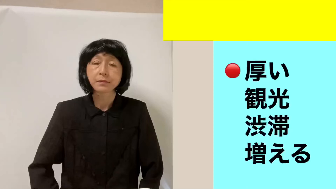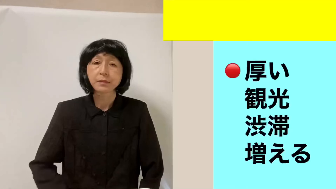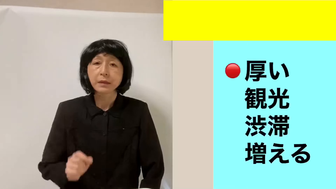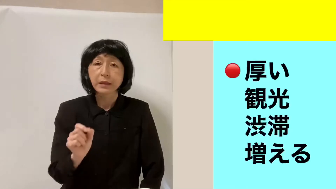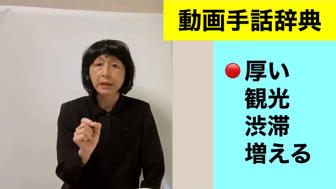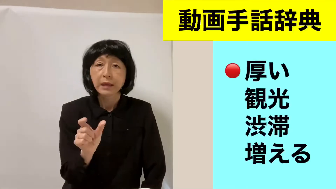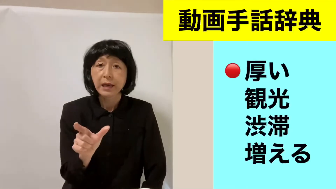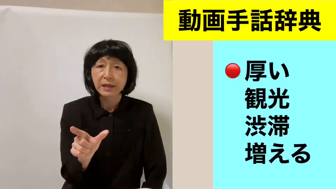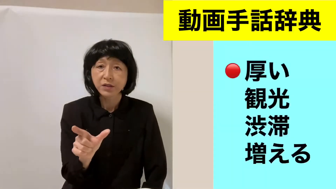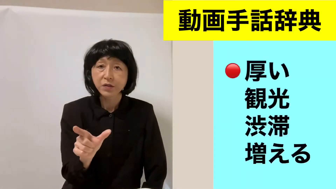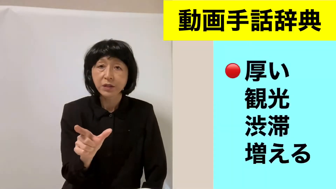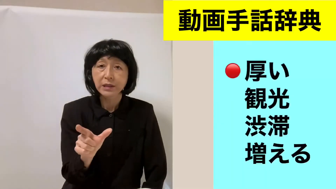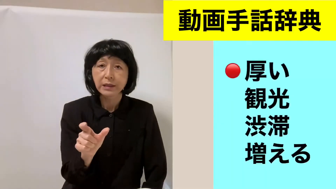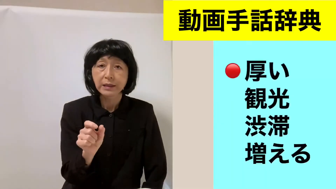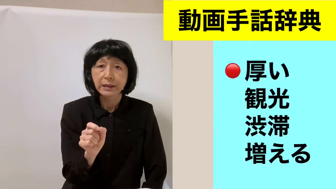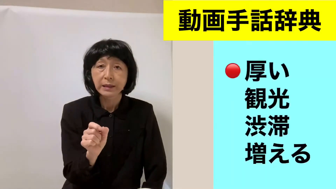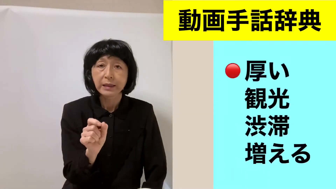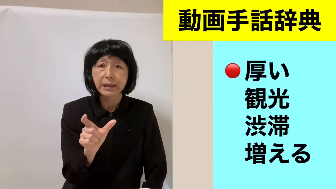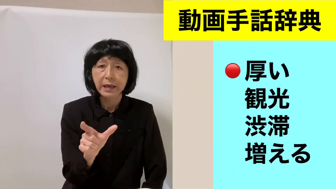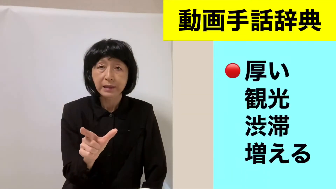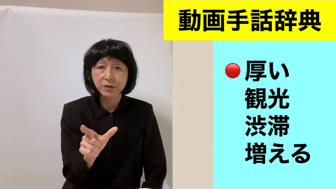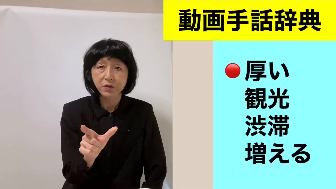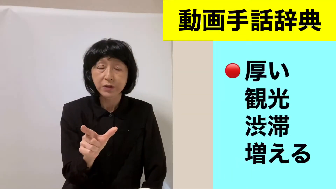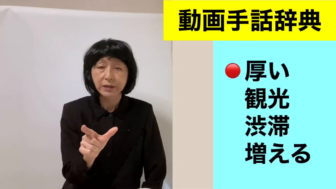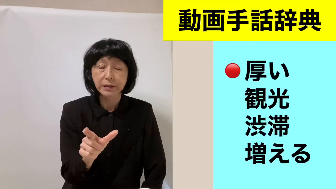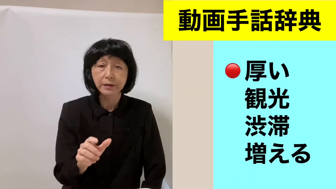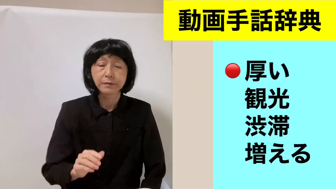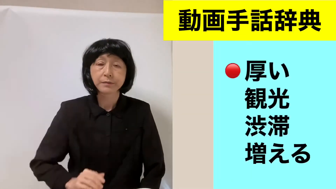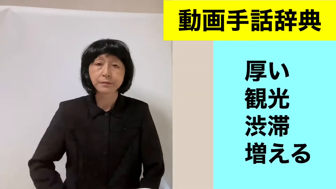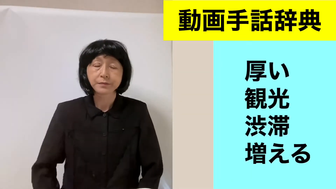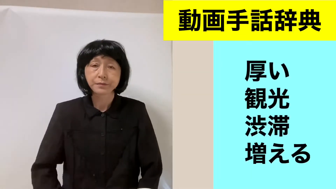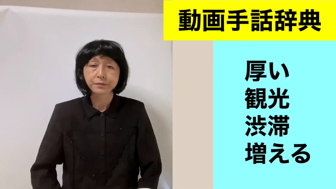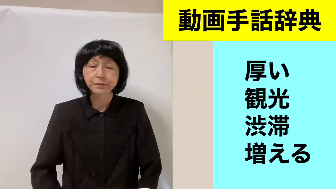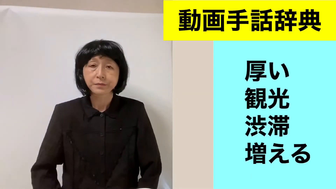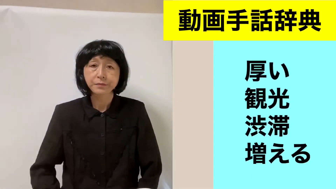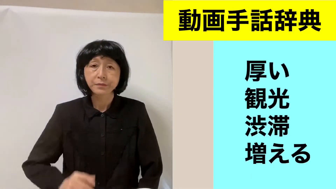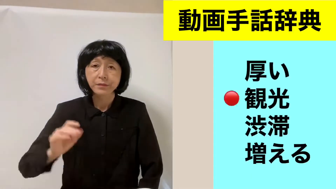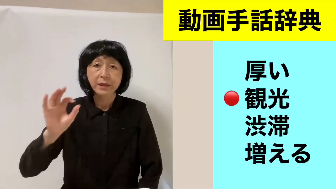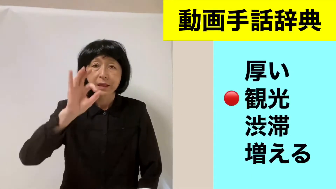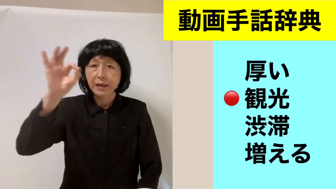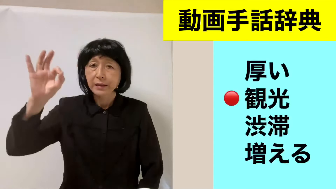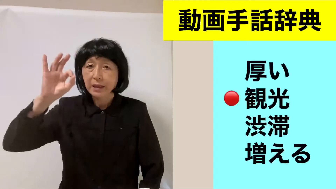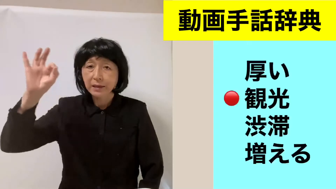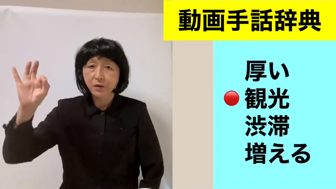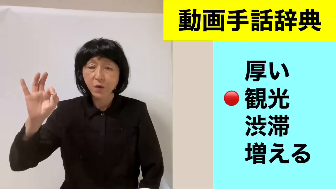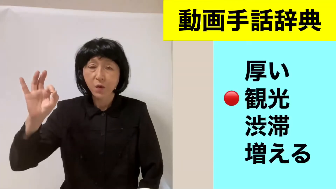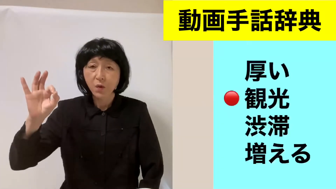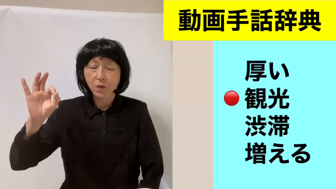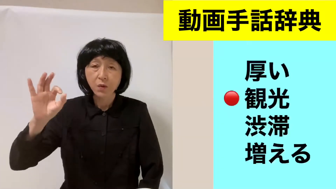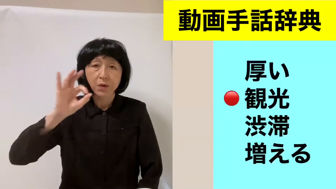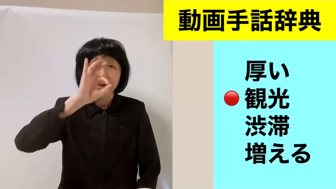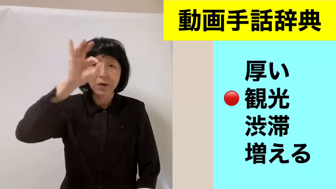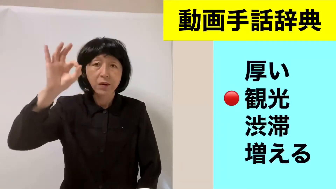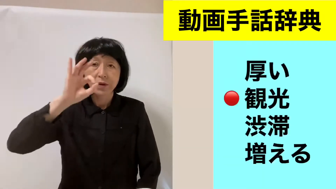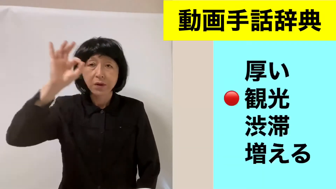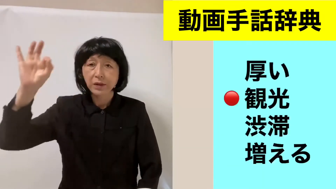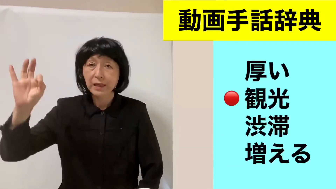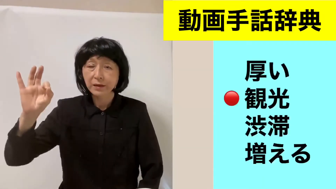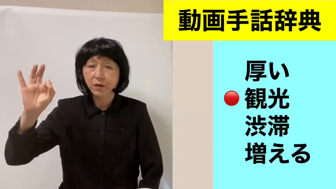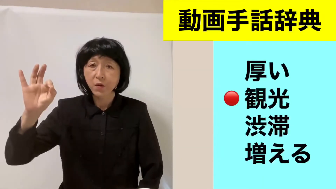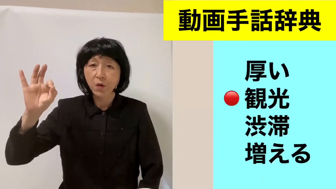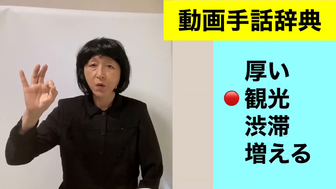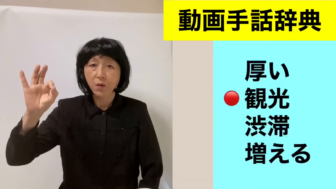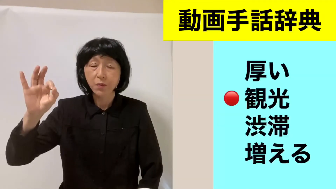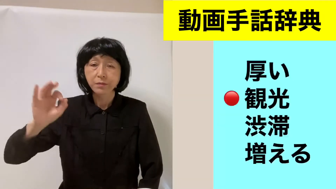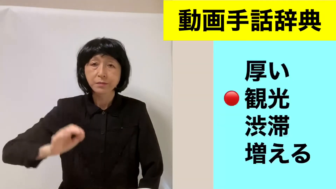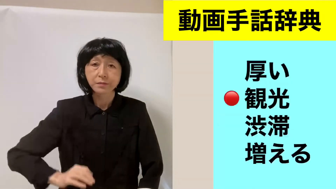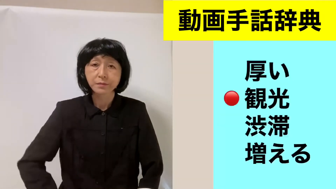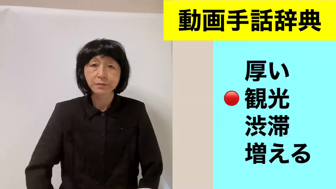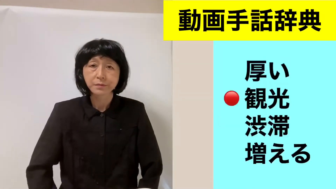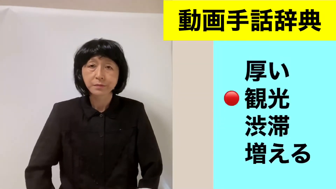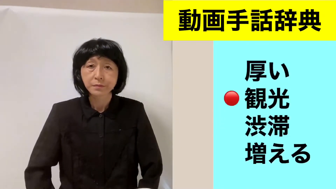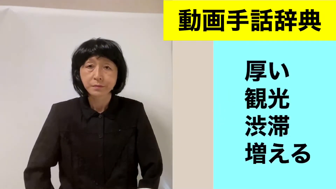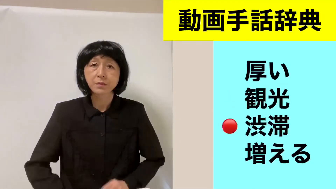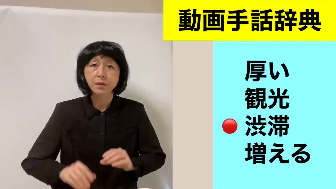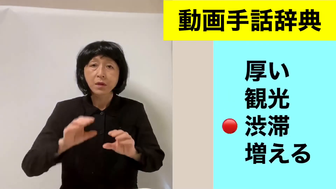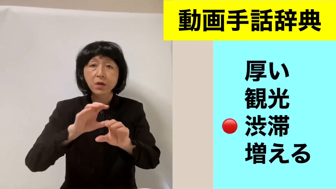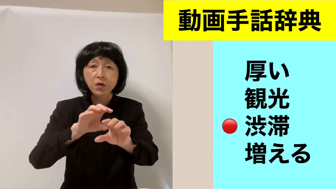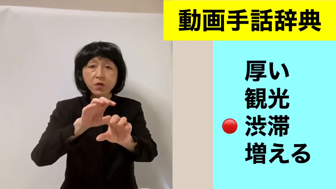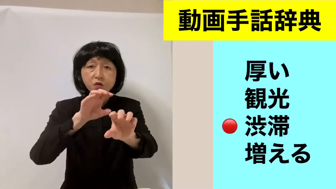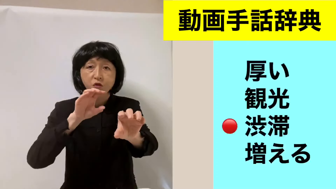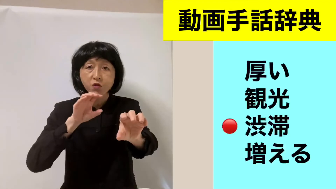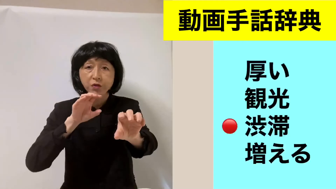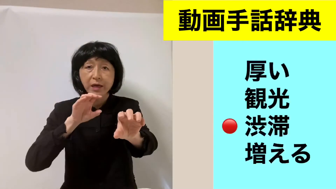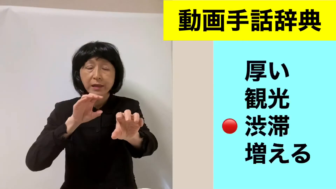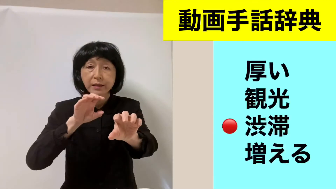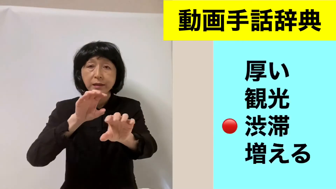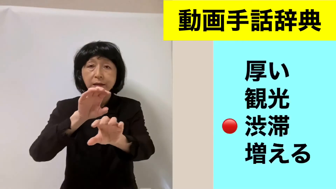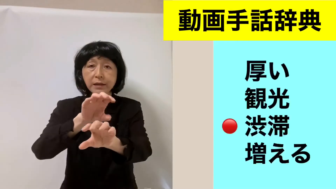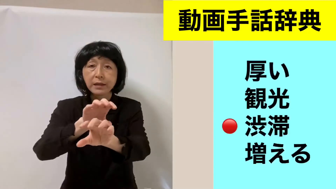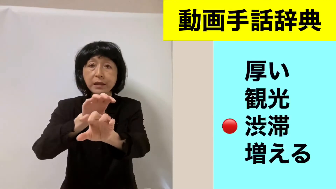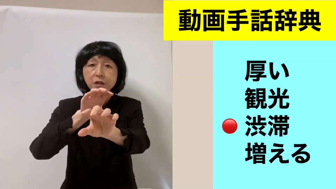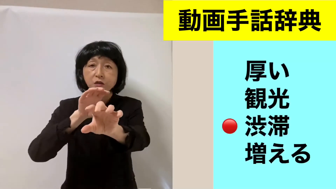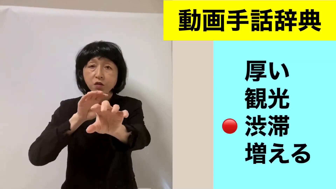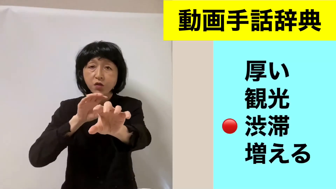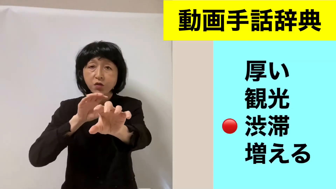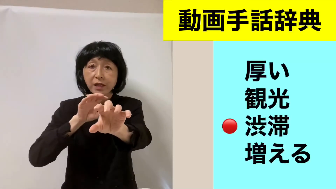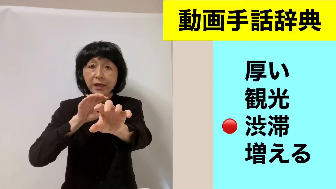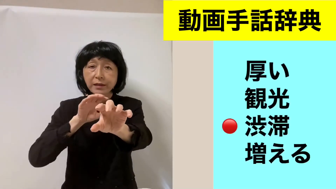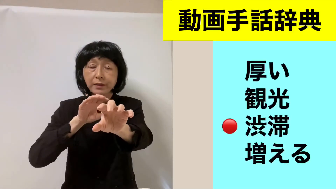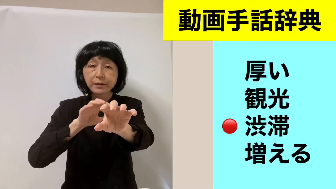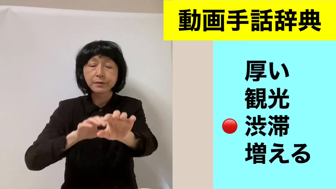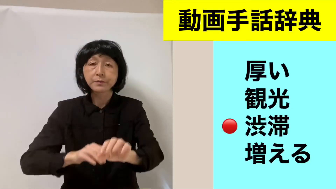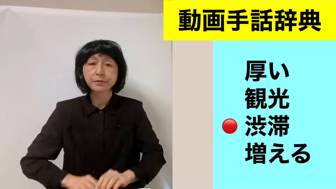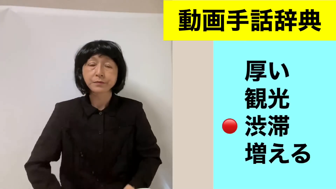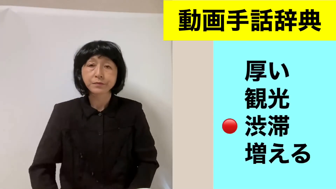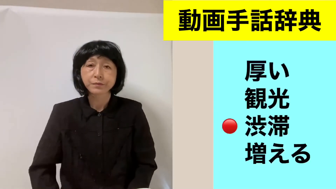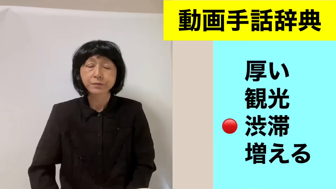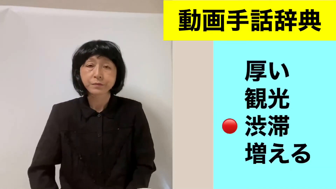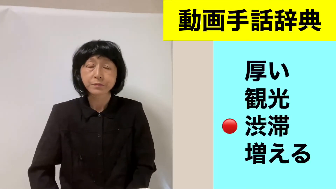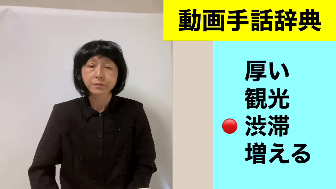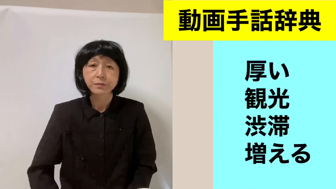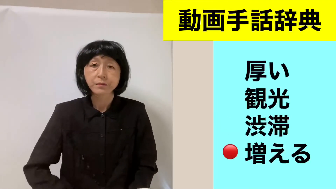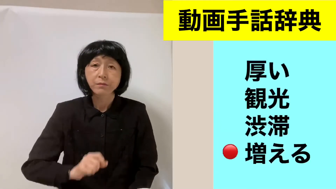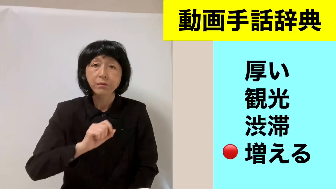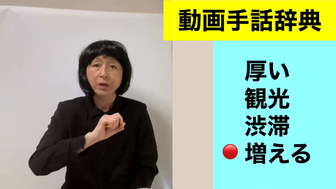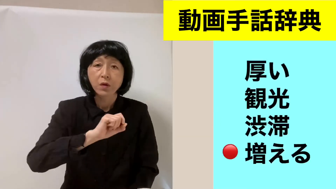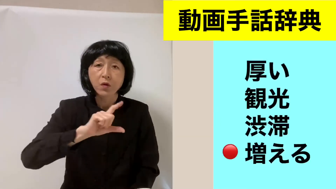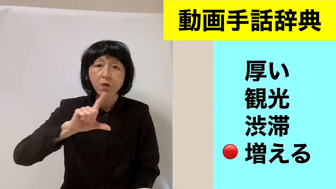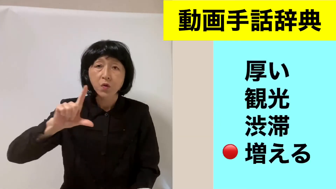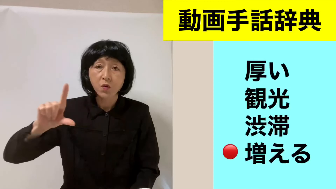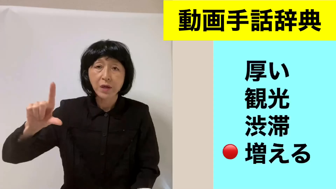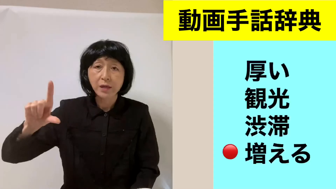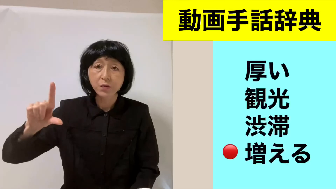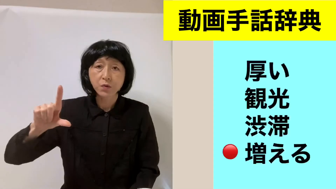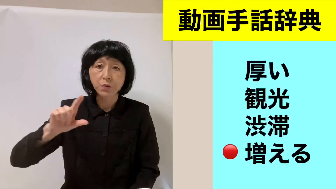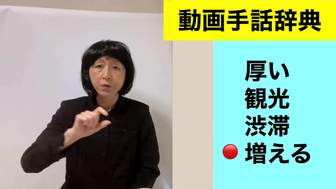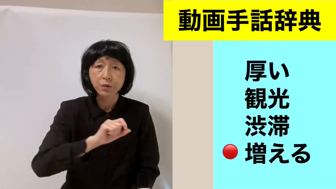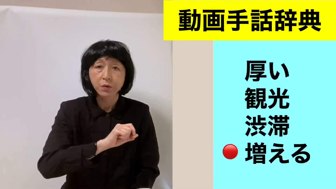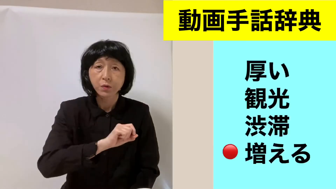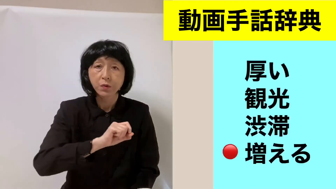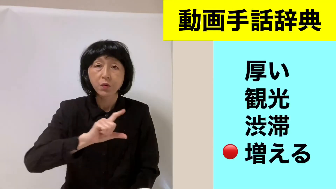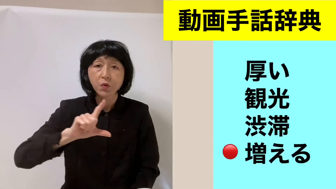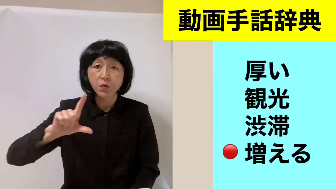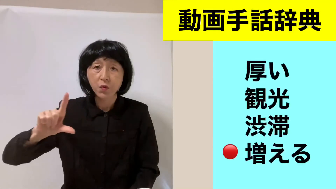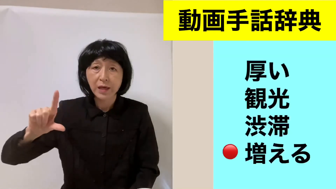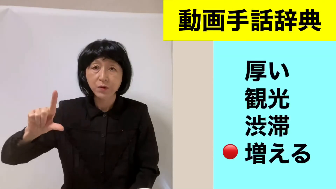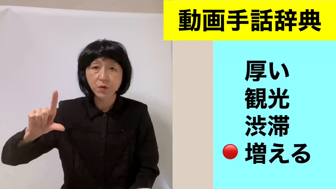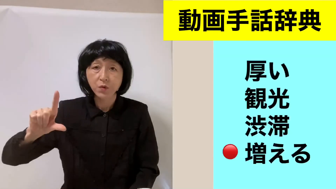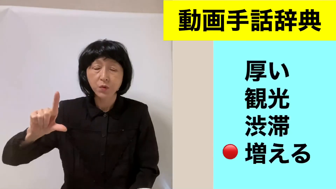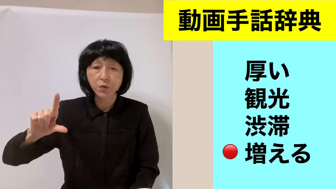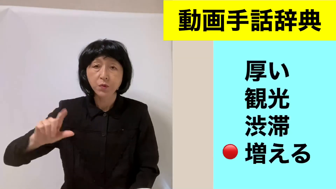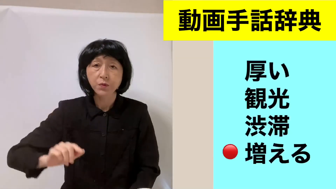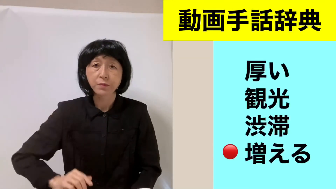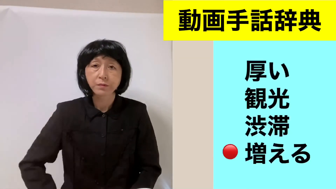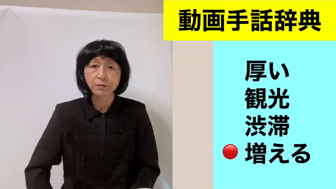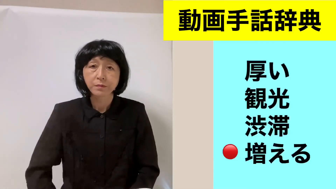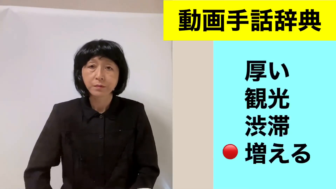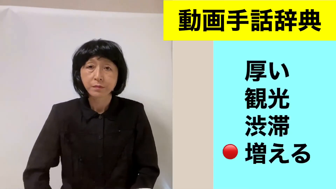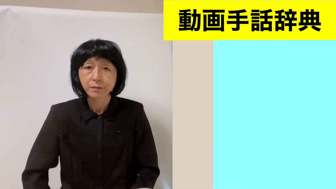厚い/観光/渋滞/増える